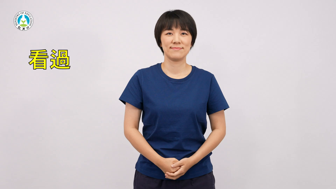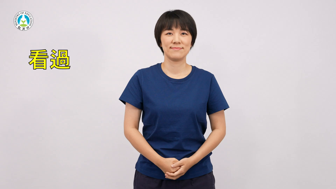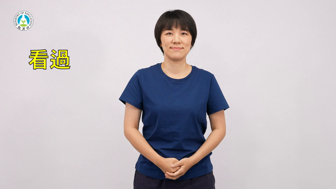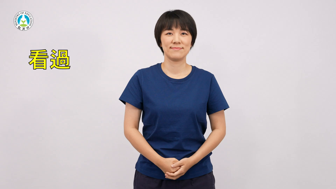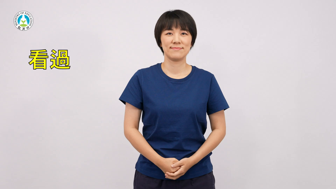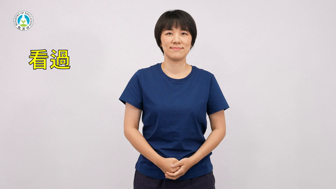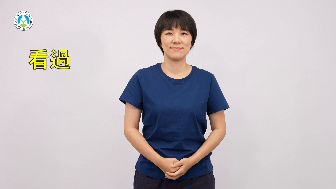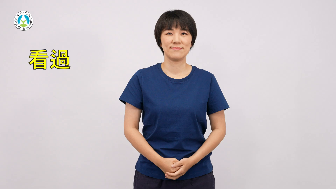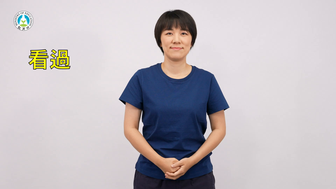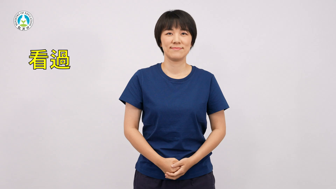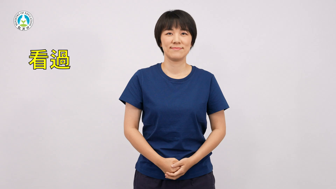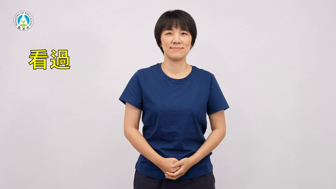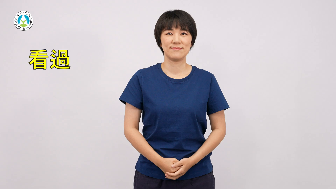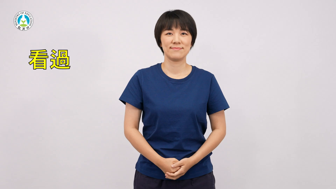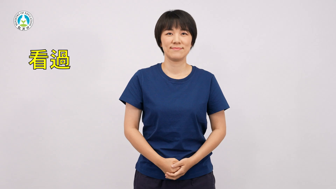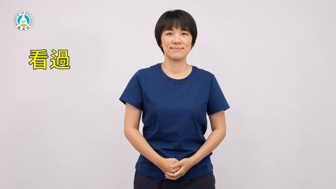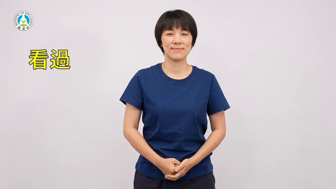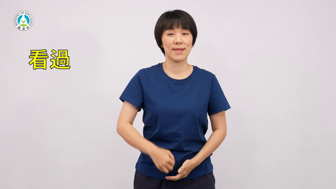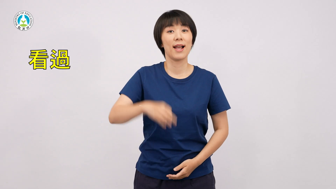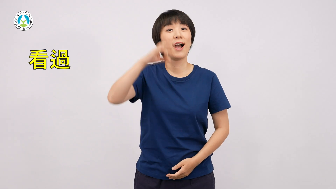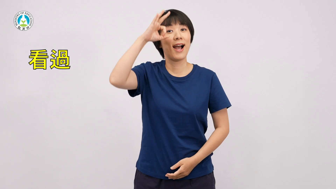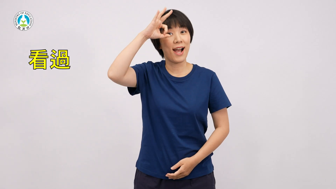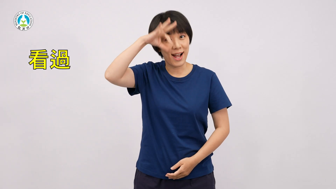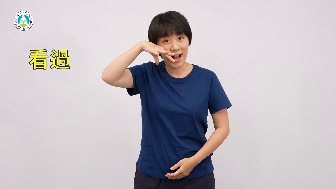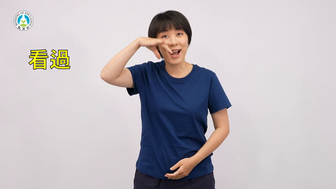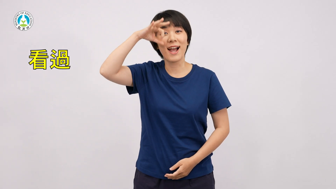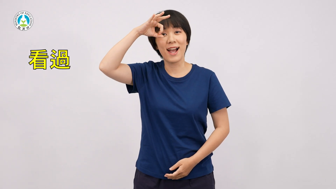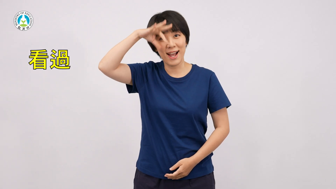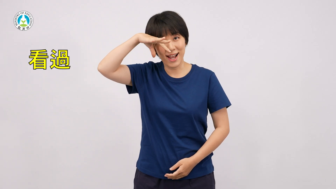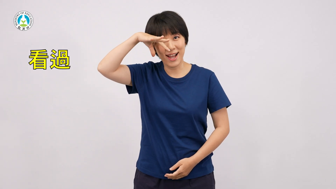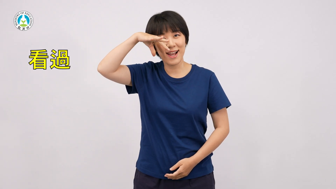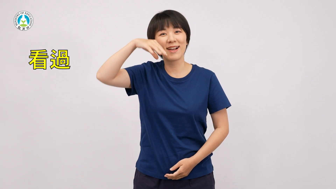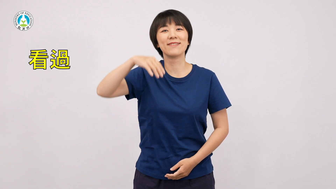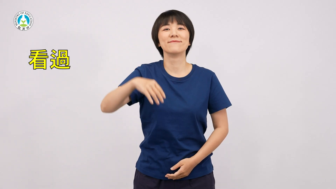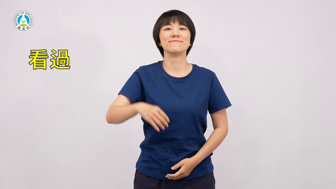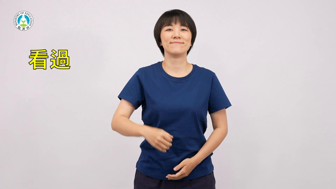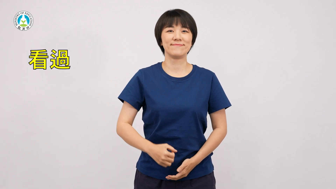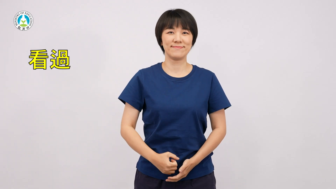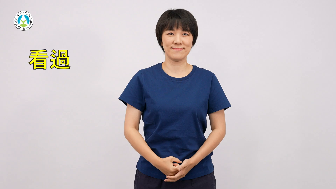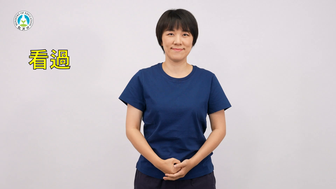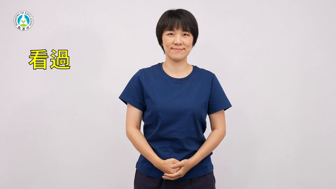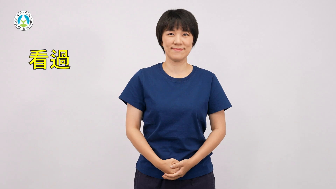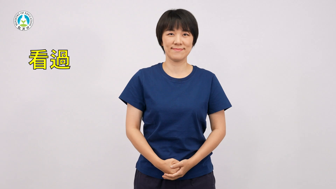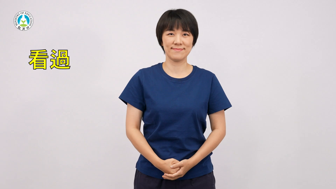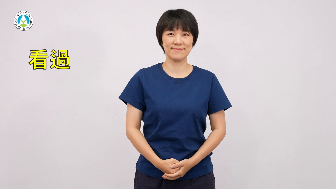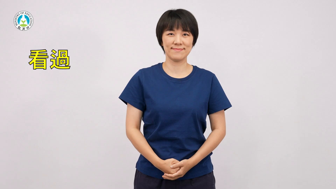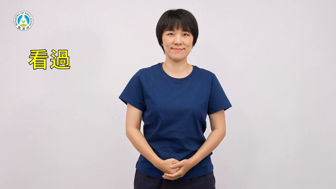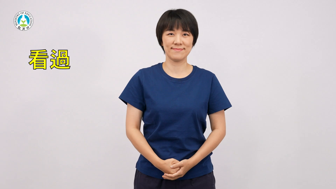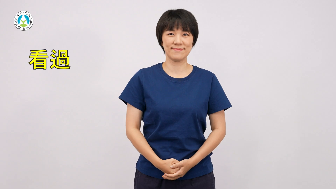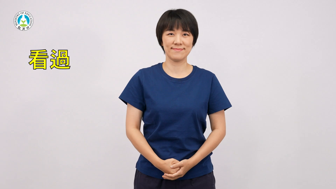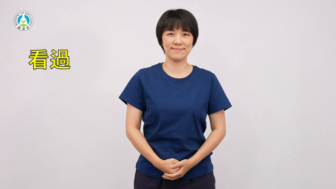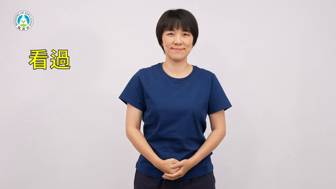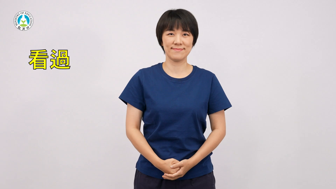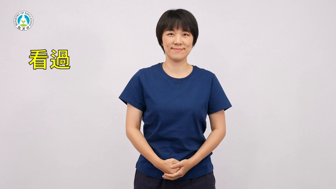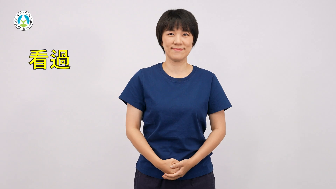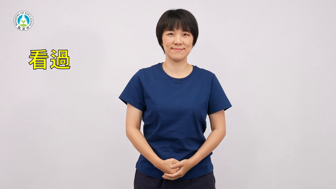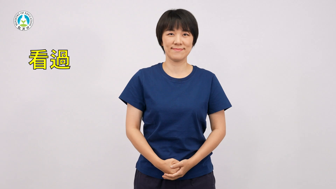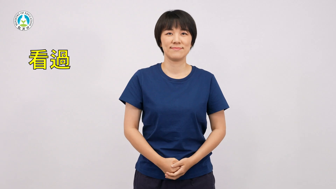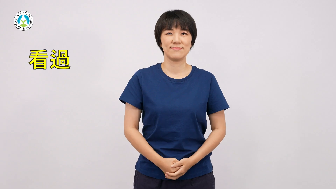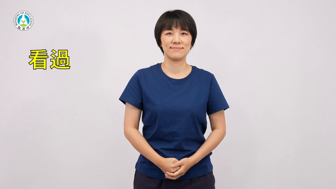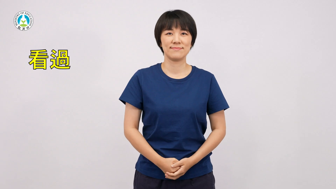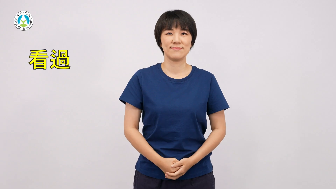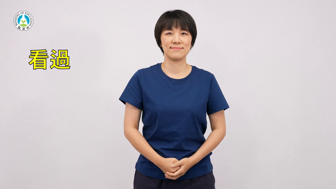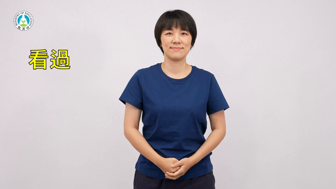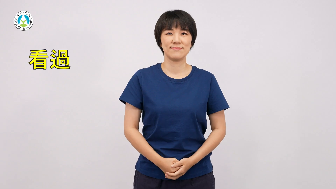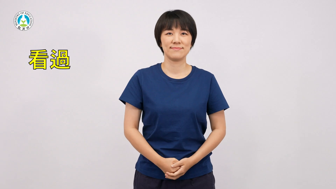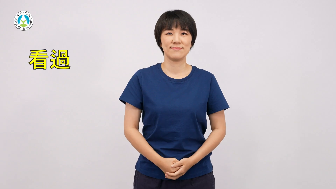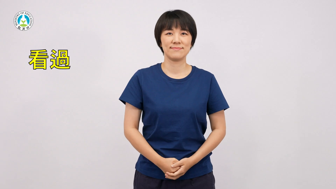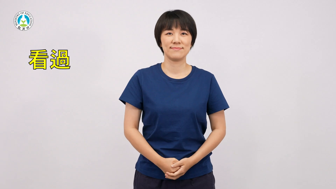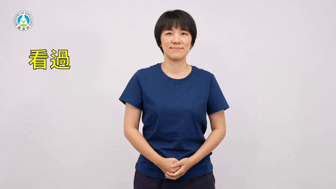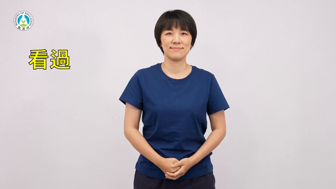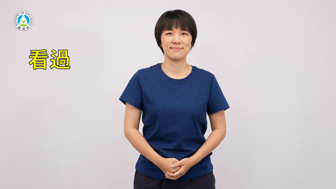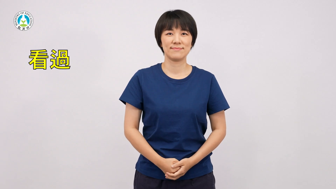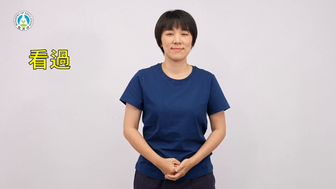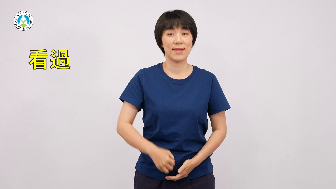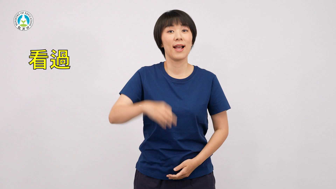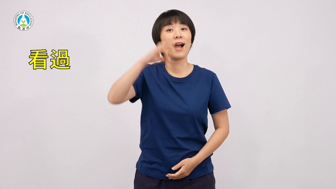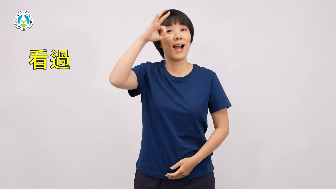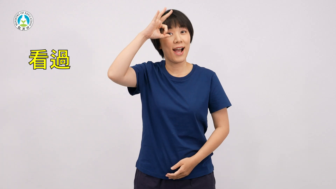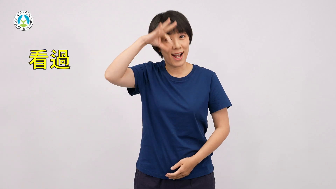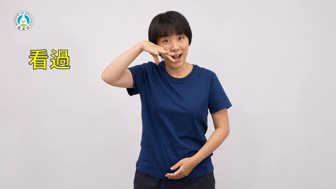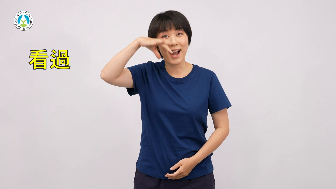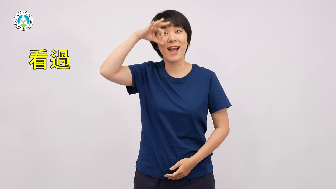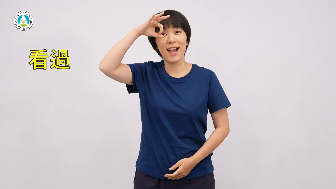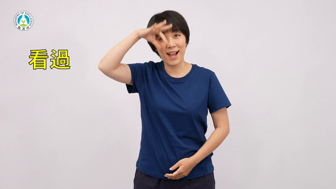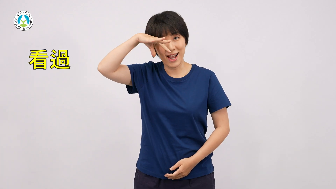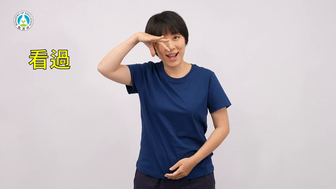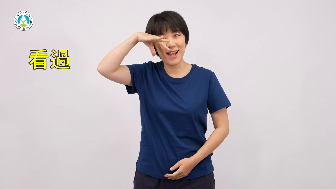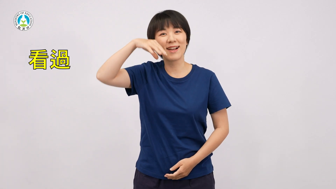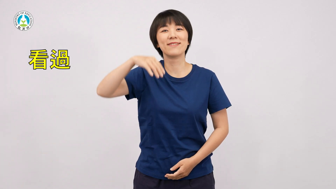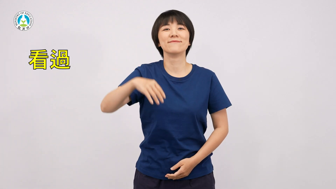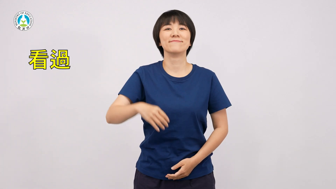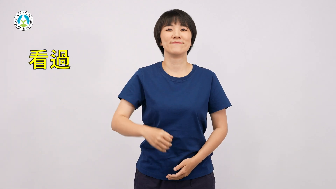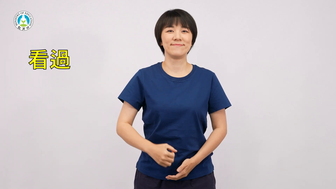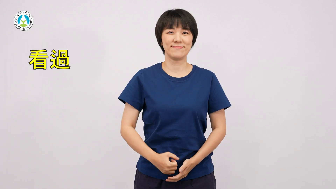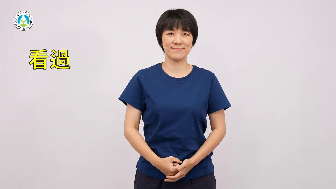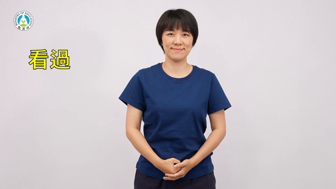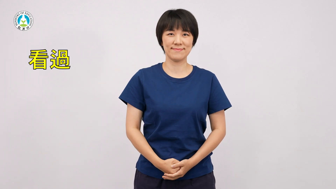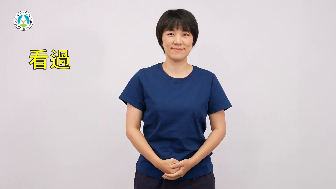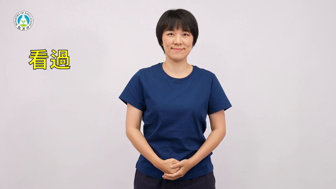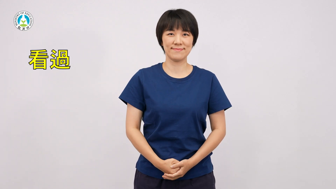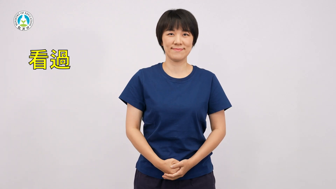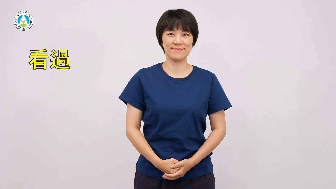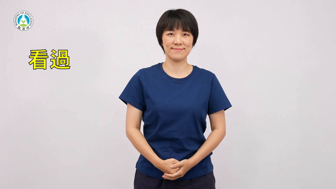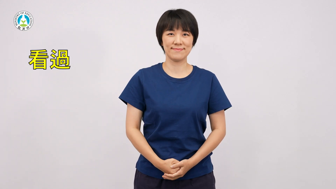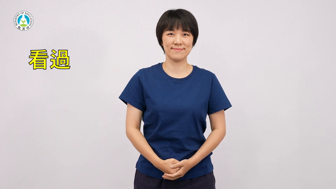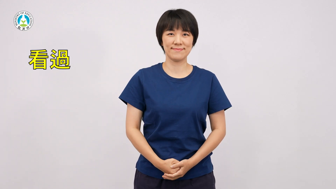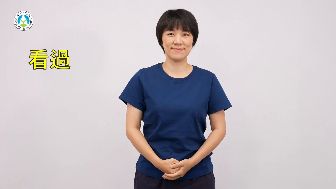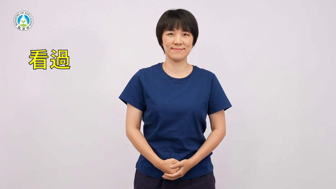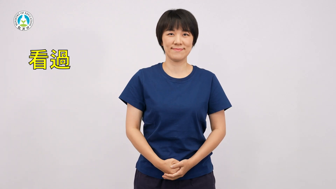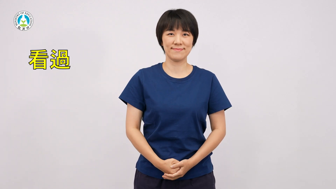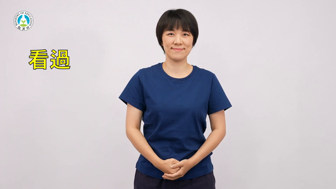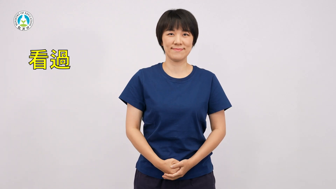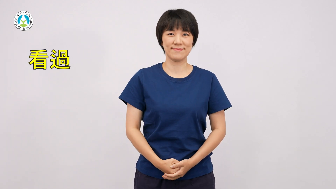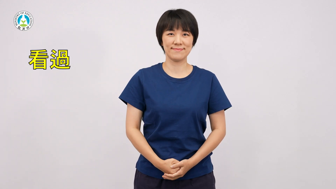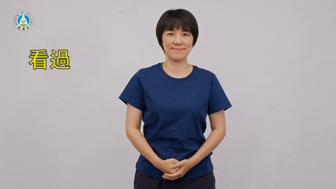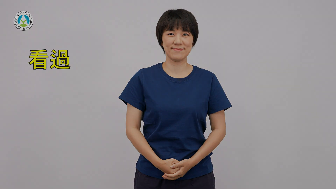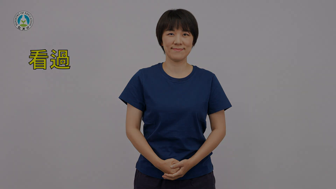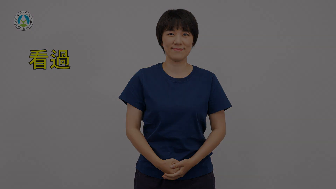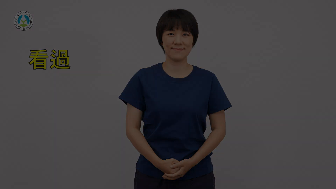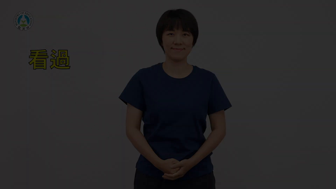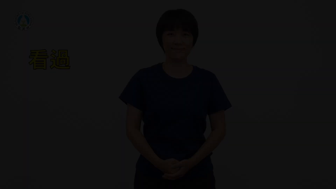看過